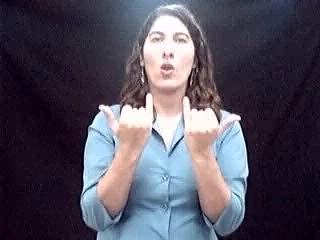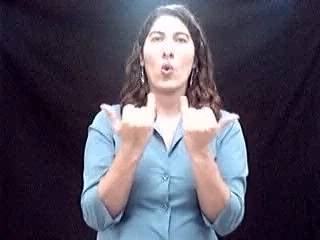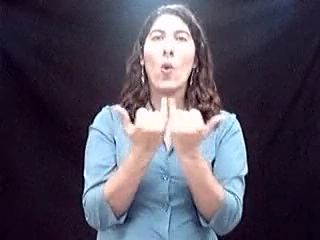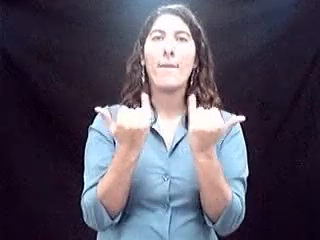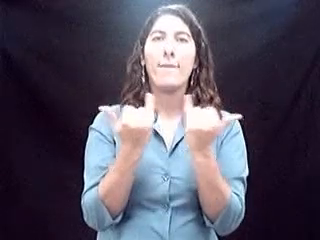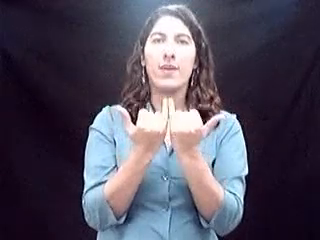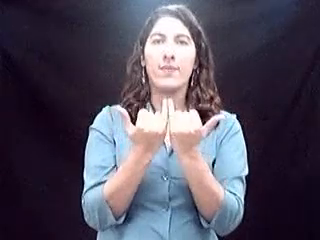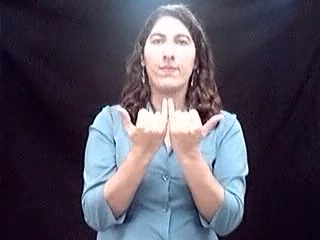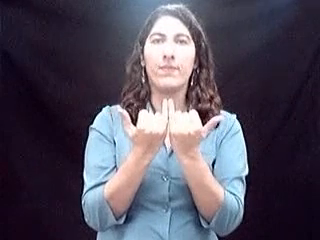web